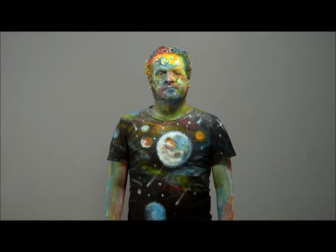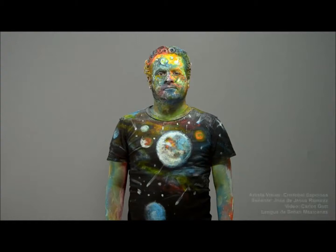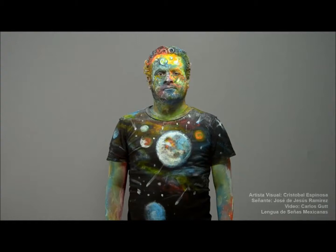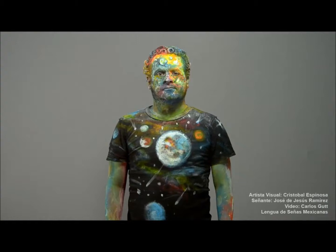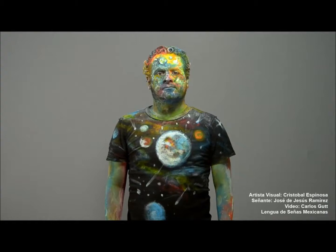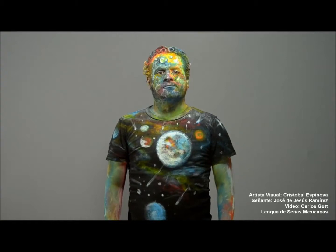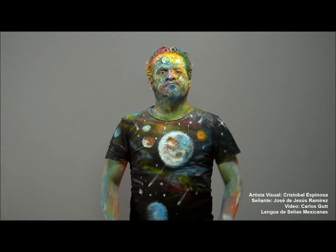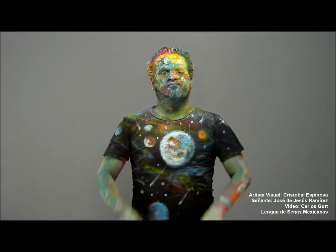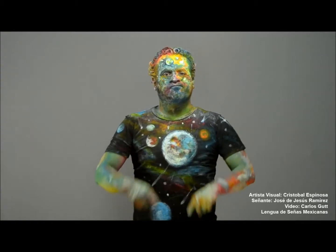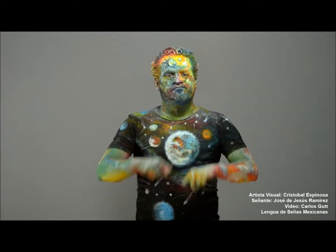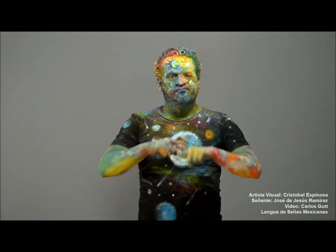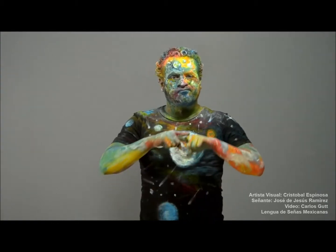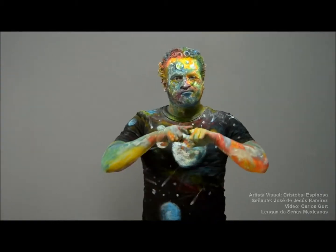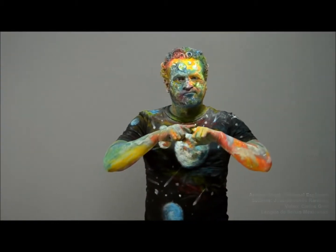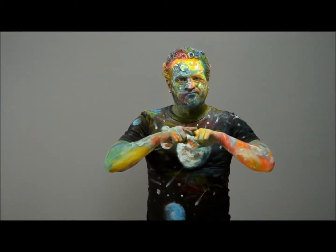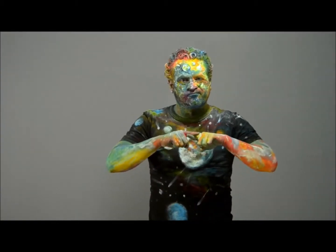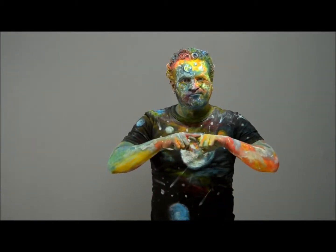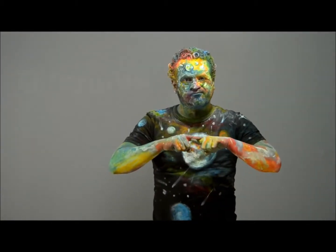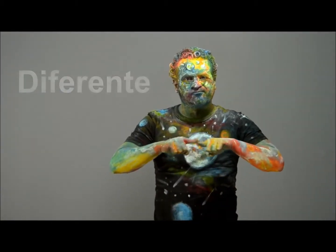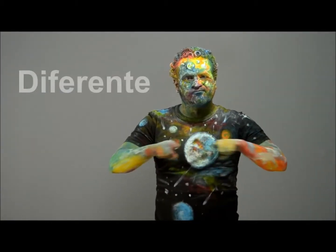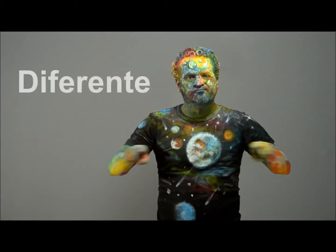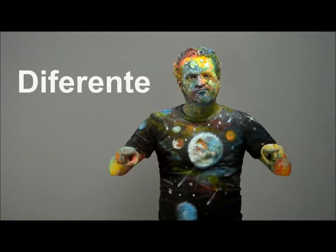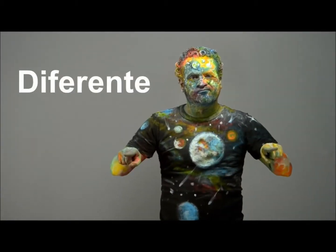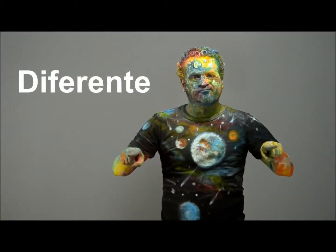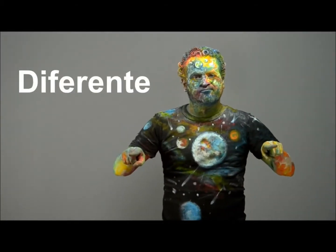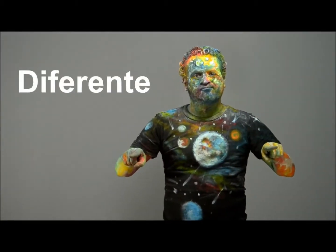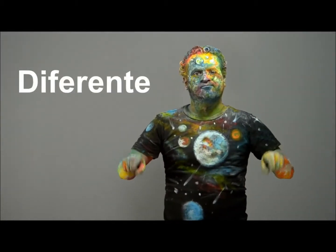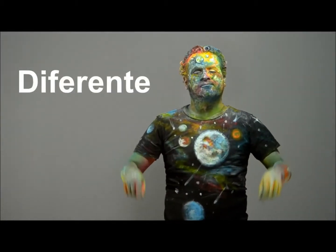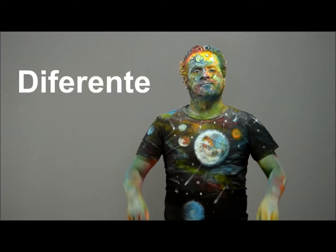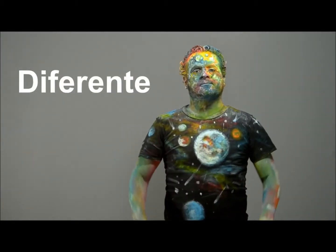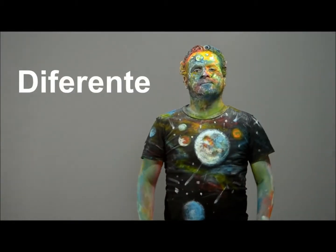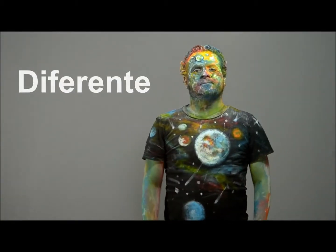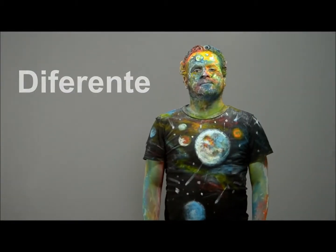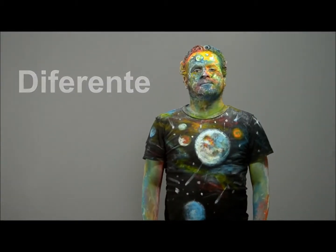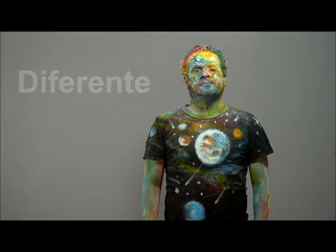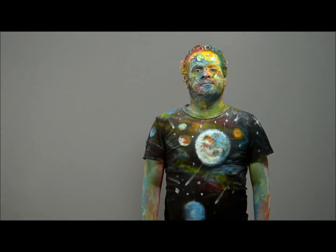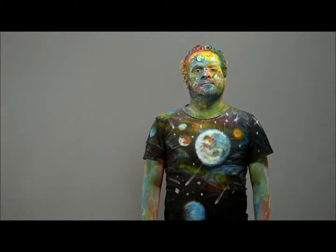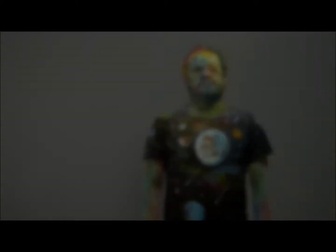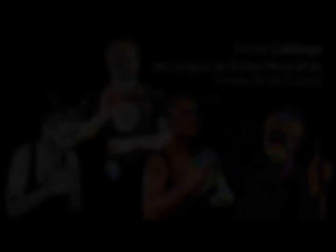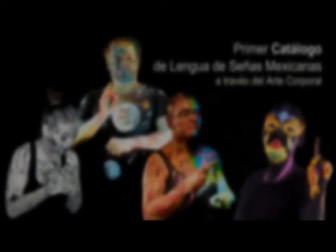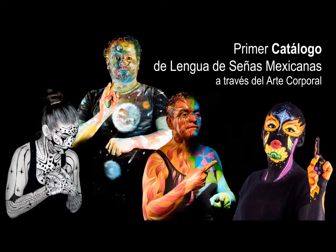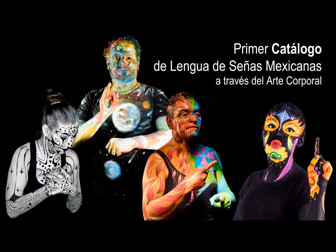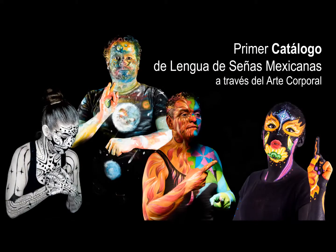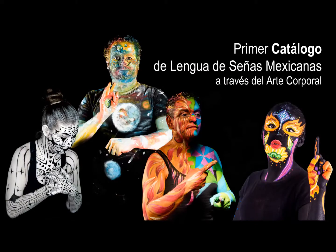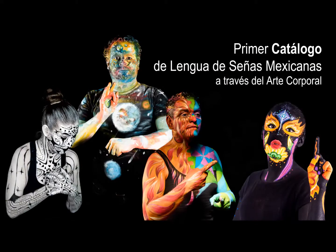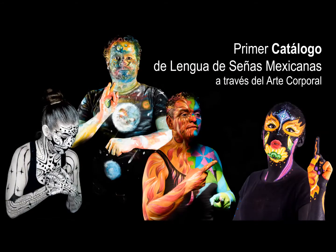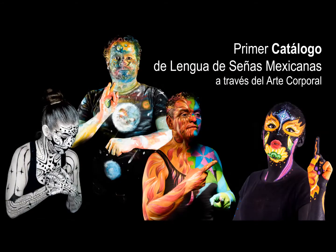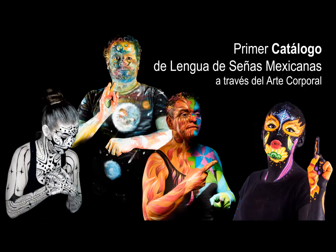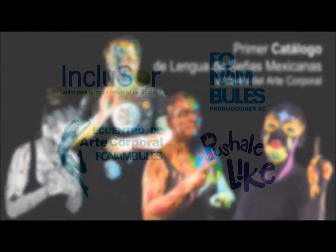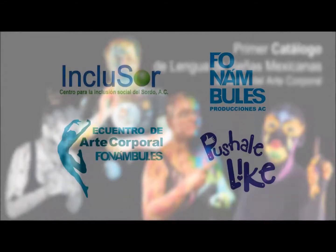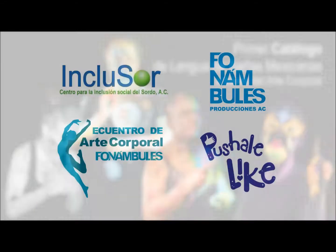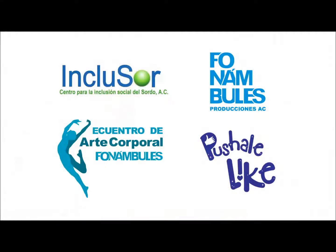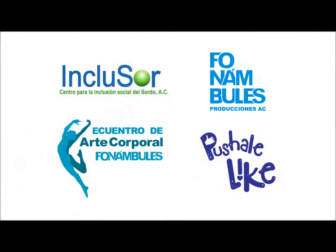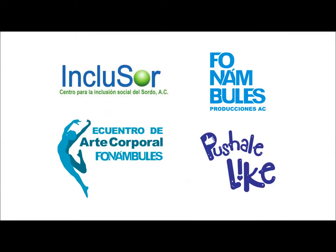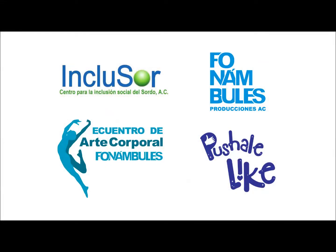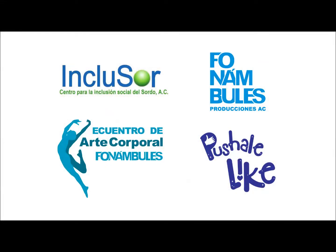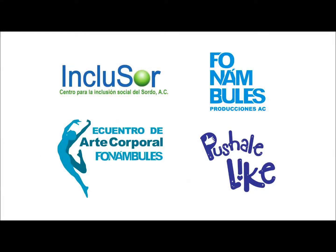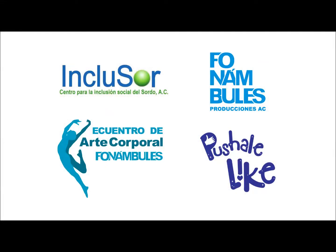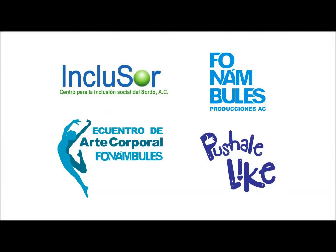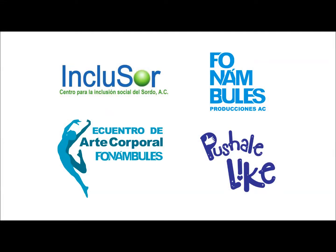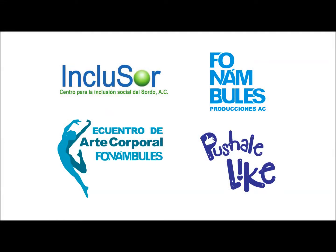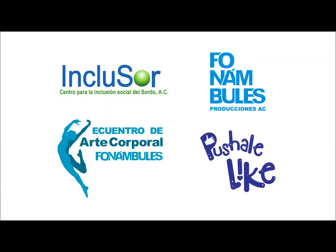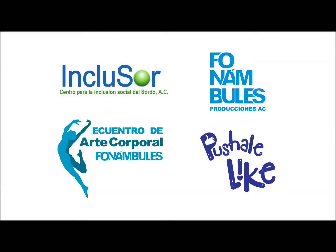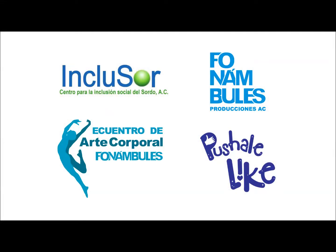DIFERENTE